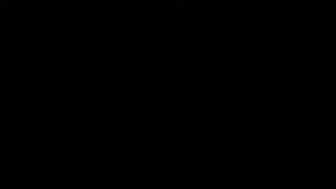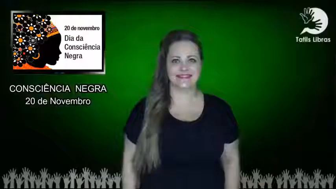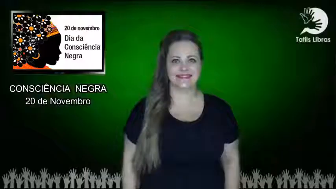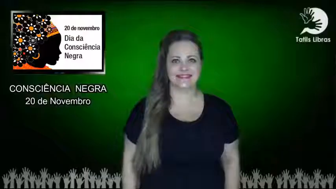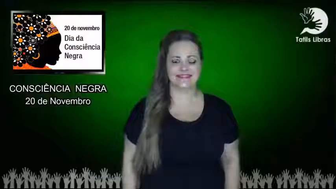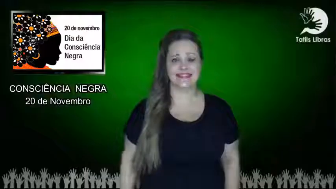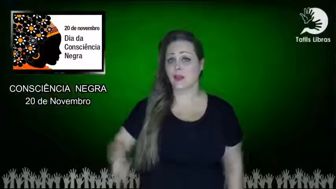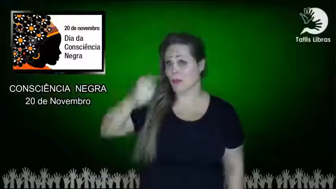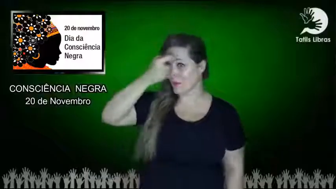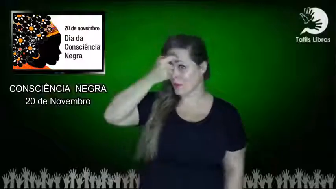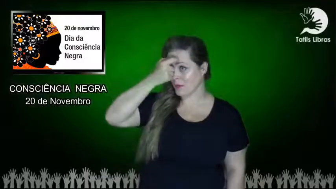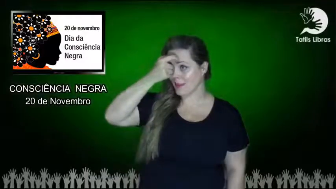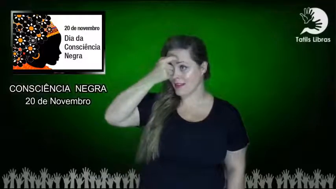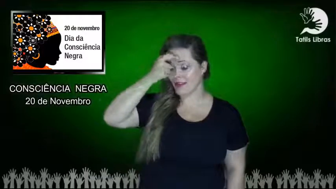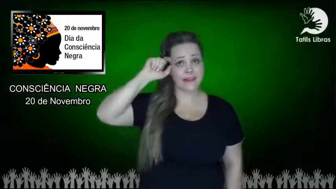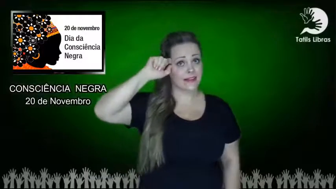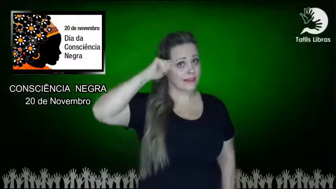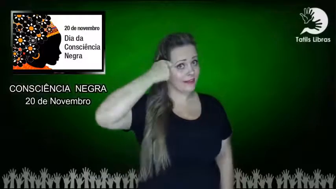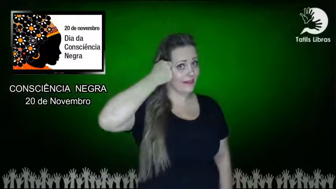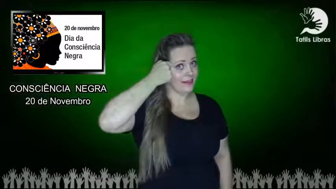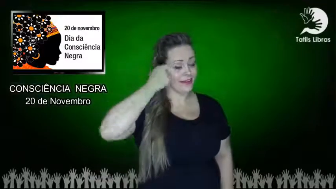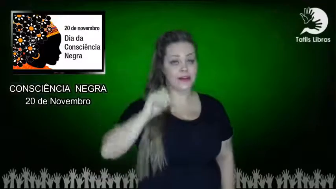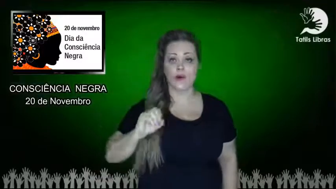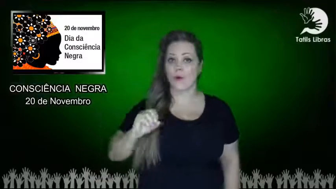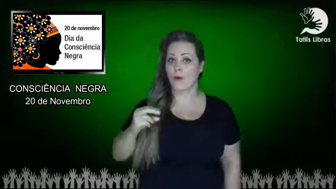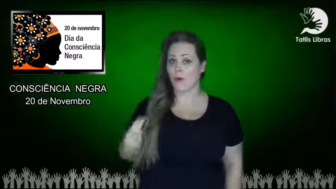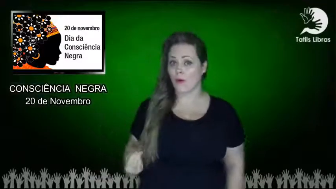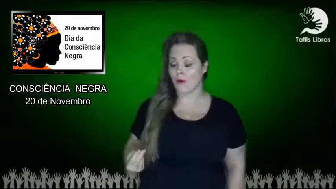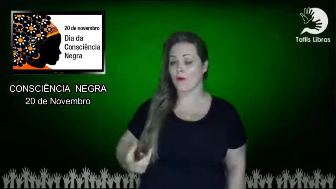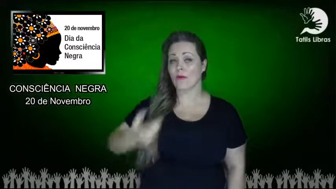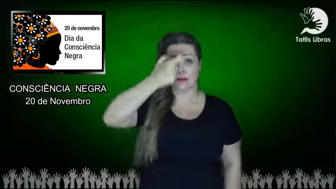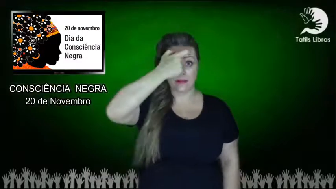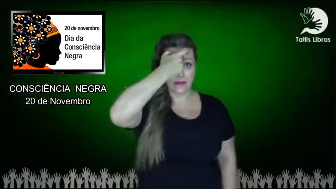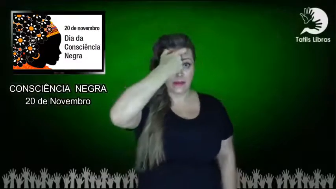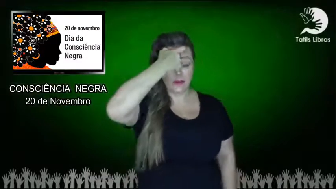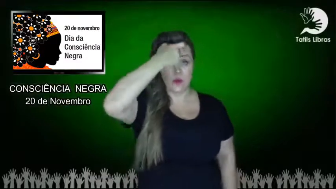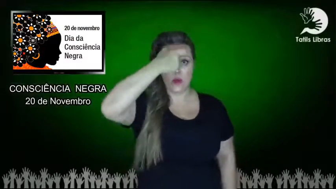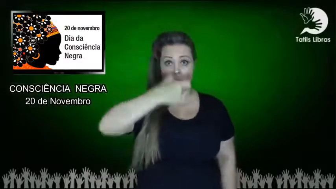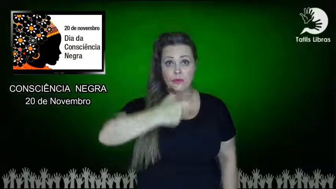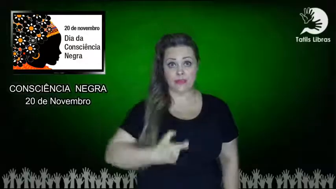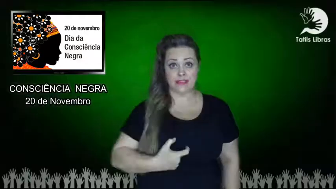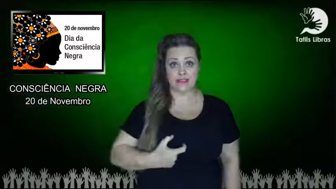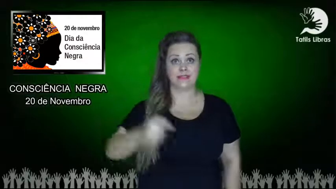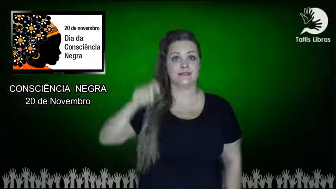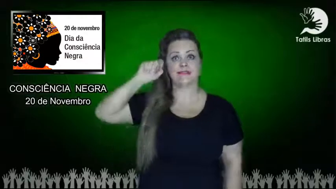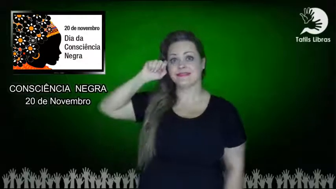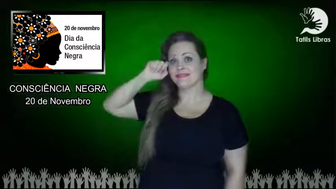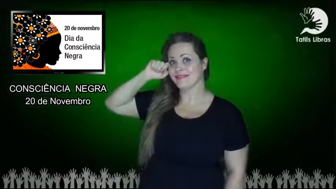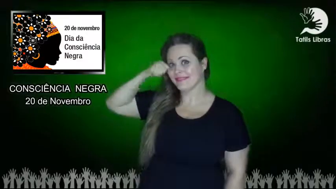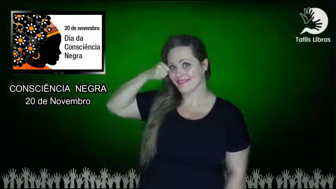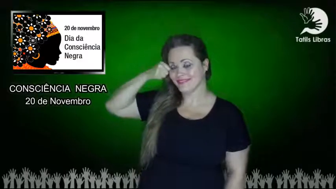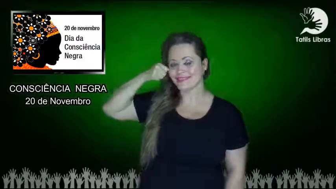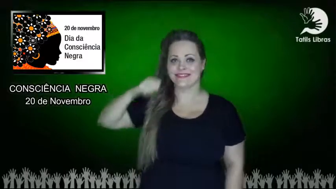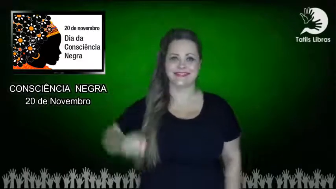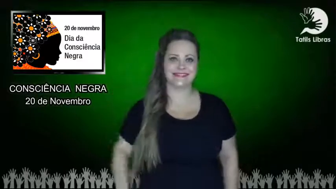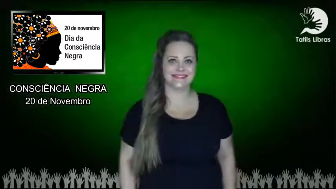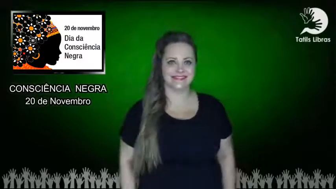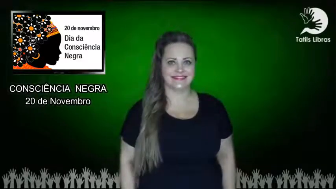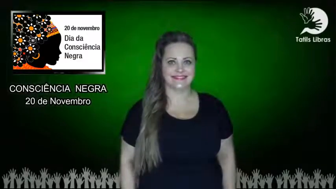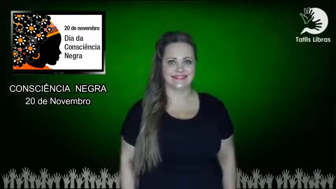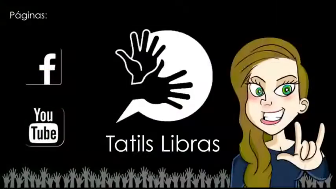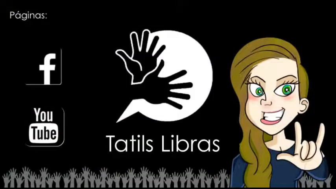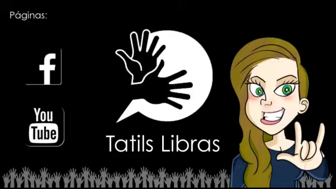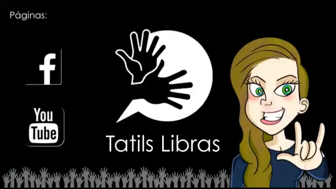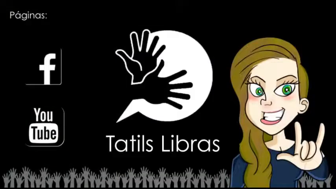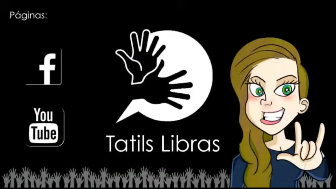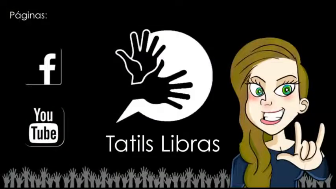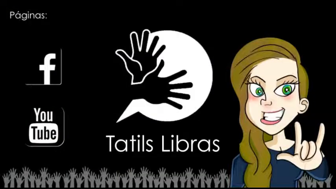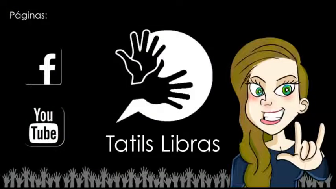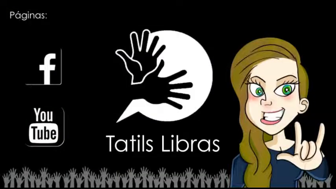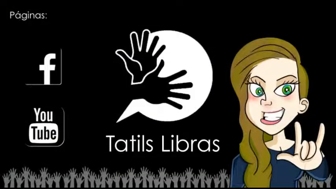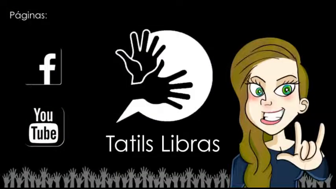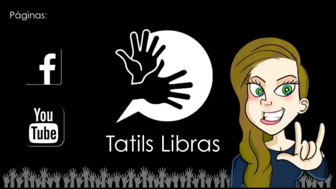CONSCIÊNCIA NEGRA